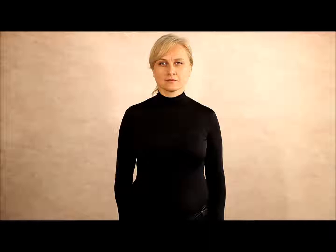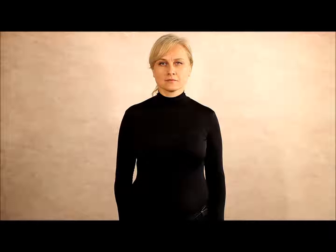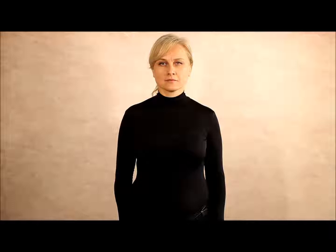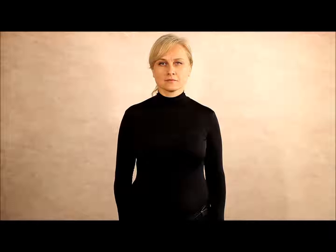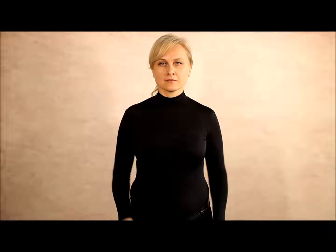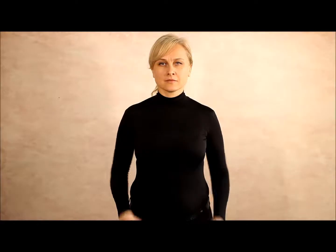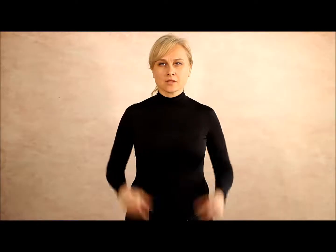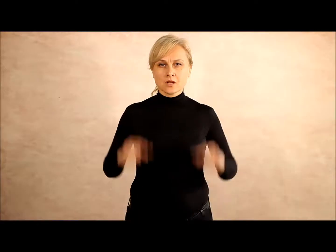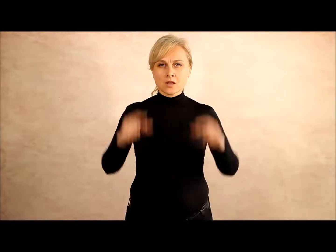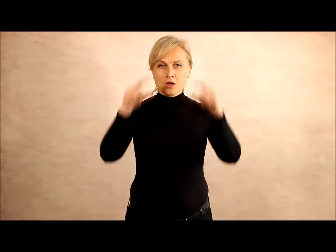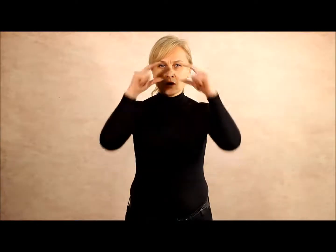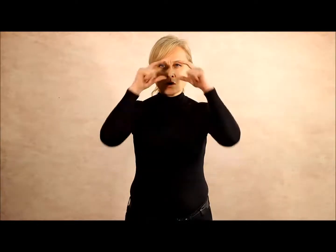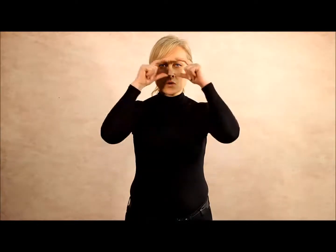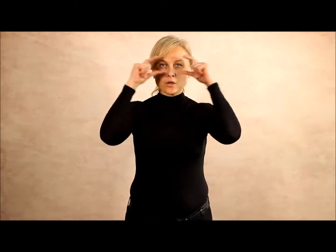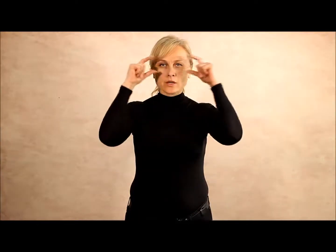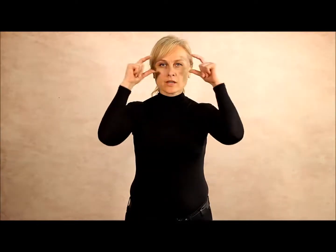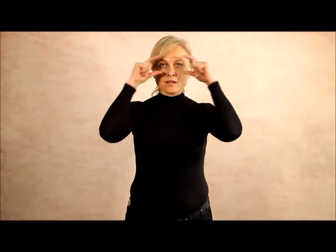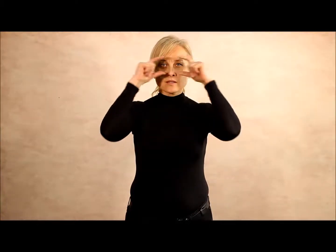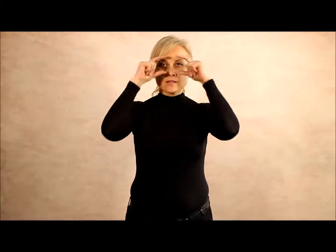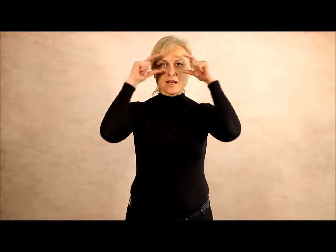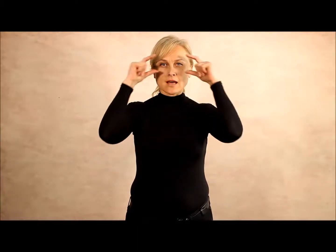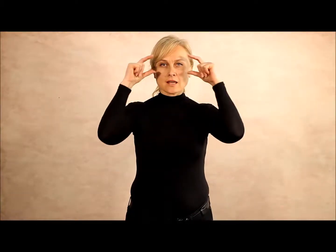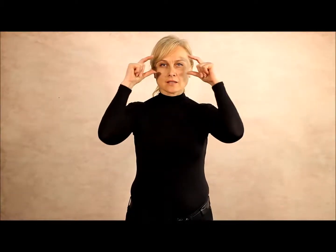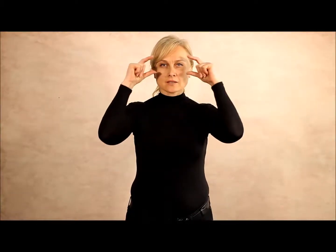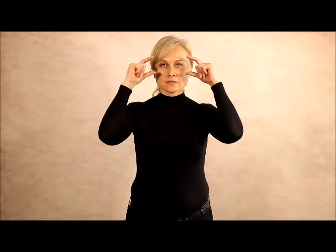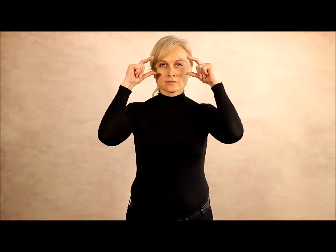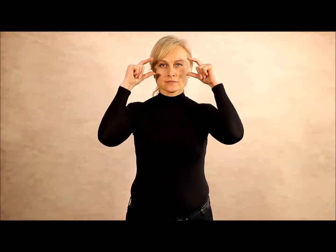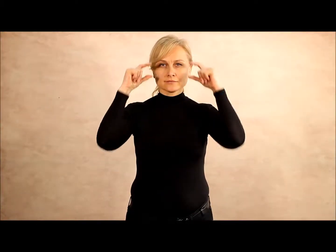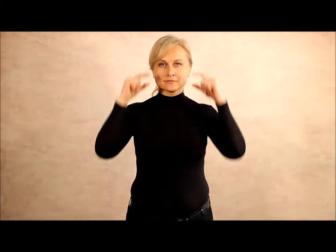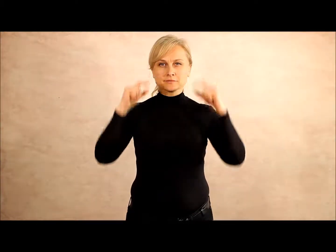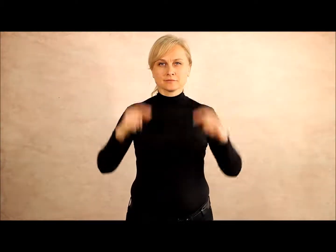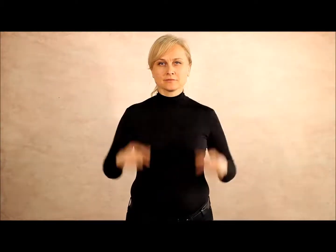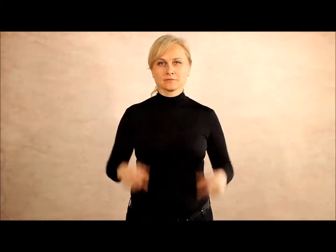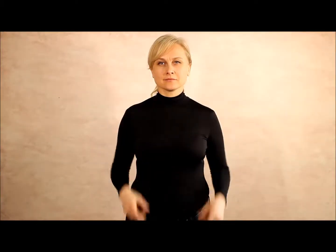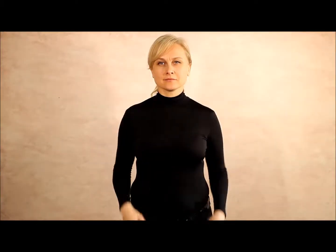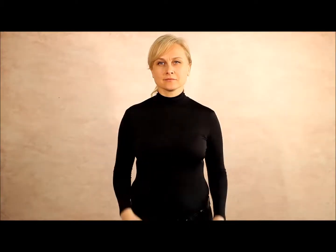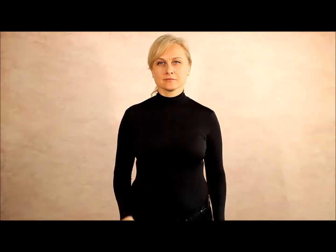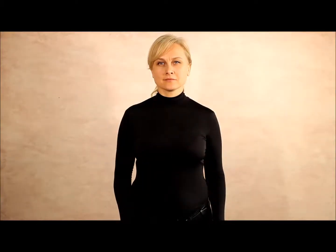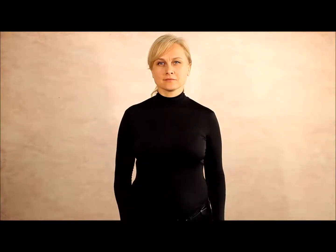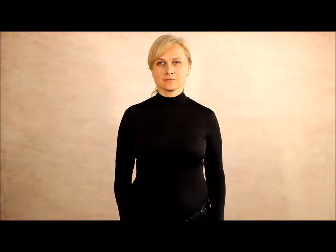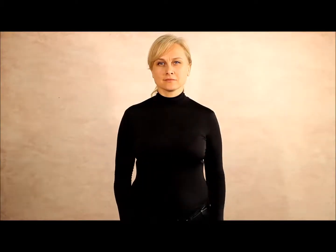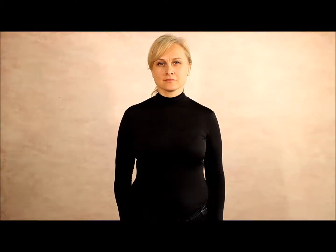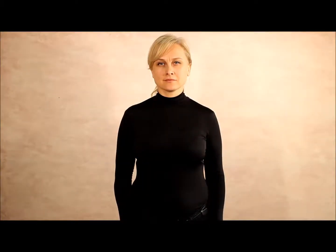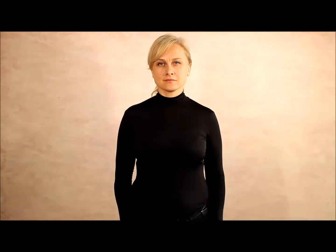Ochelari